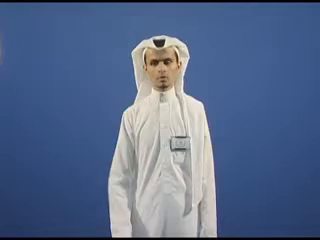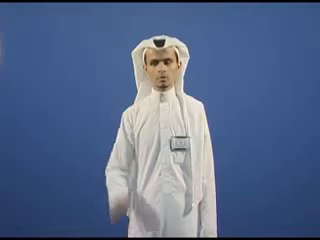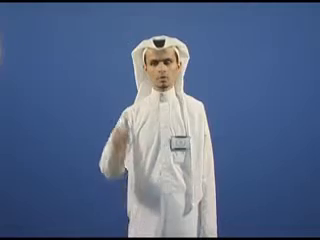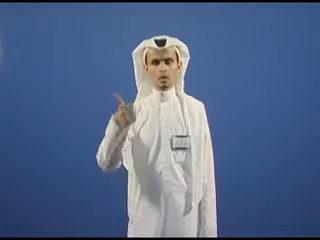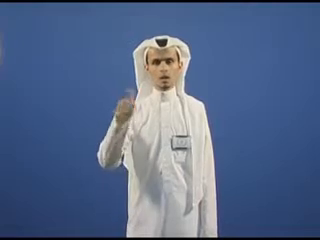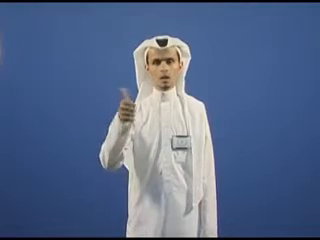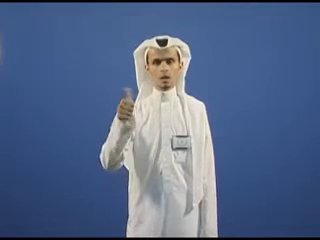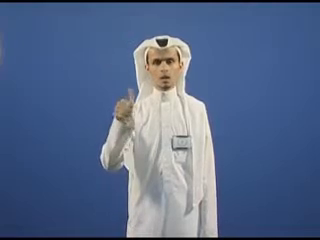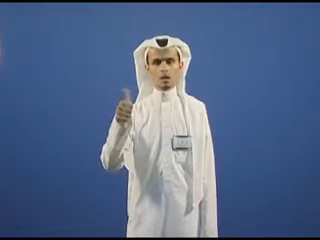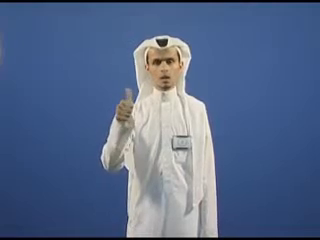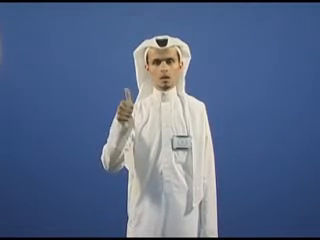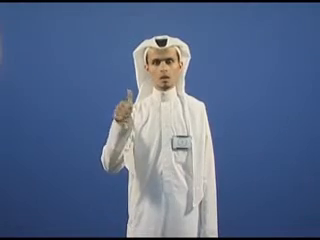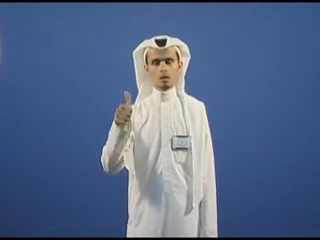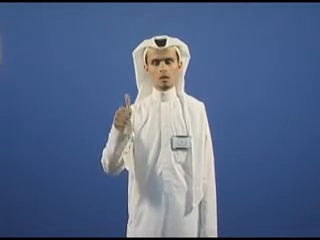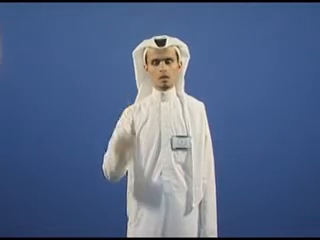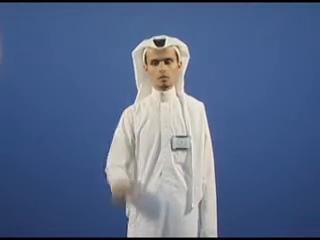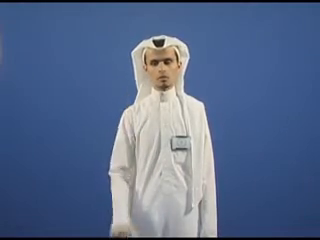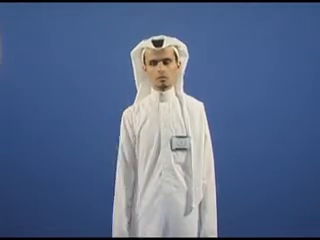حرف الألف